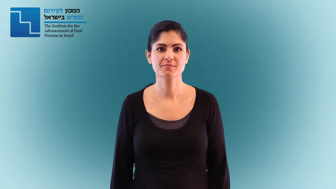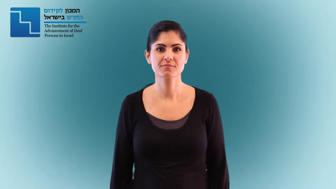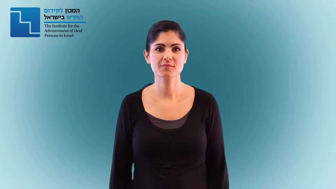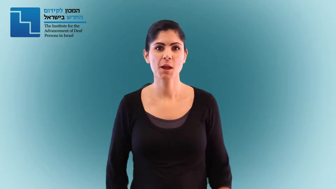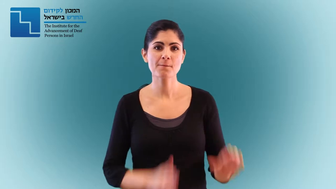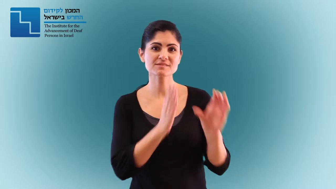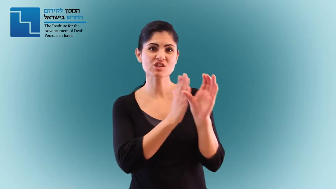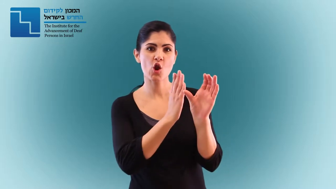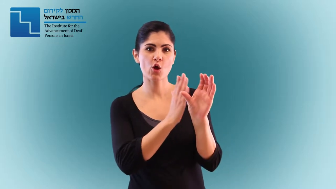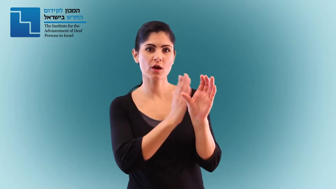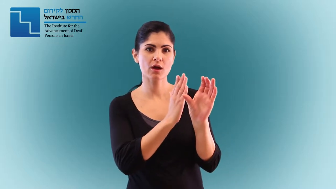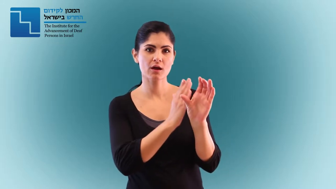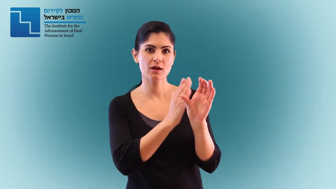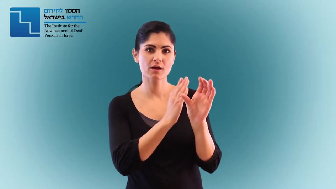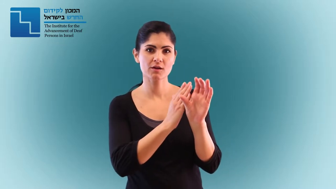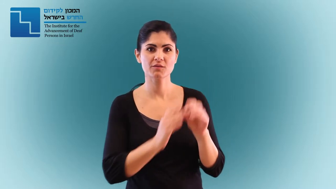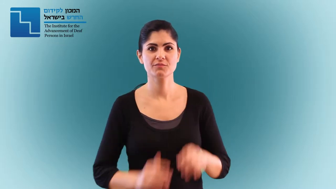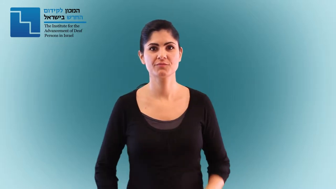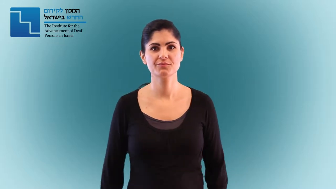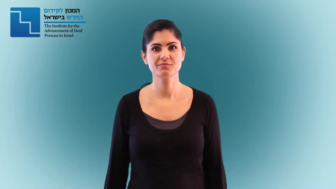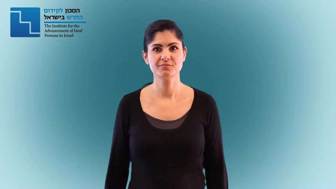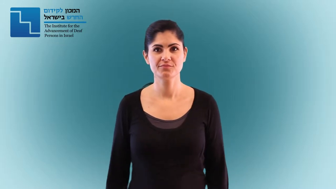פסיכולוג